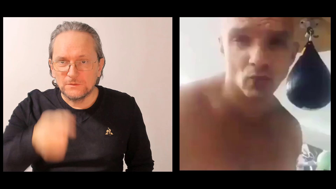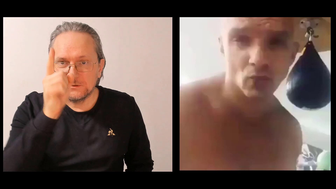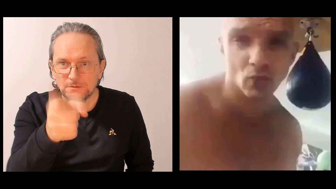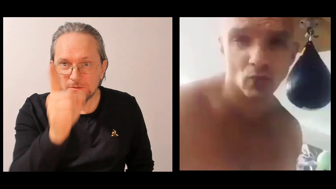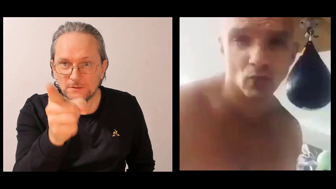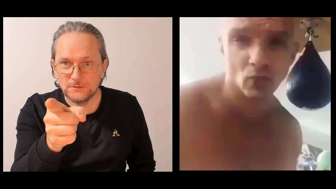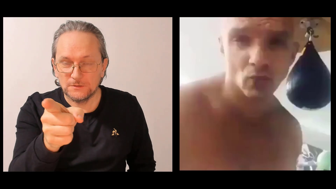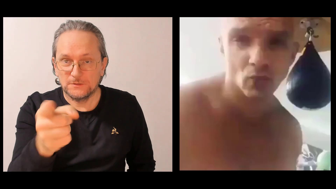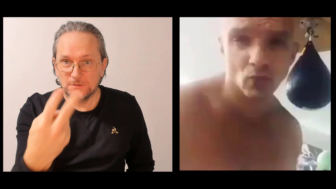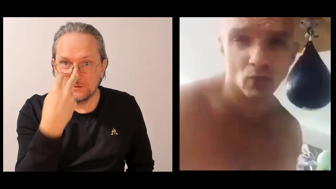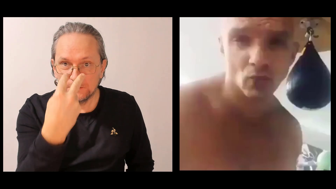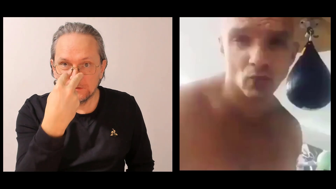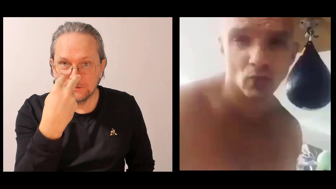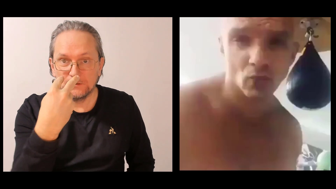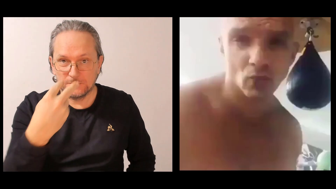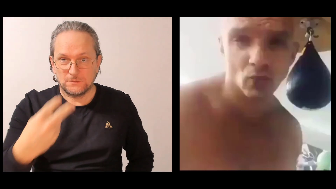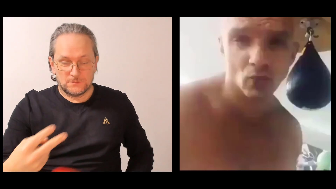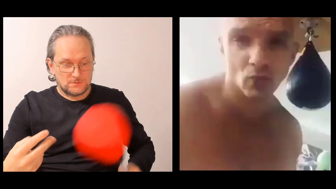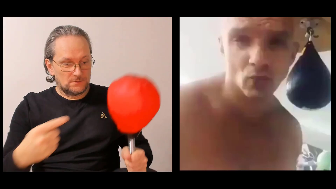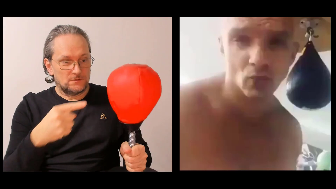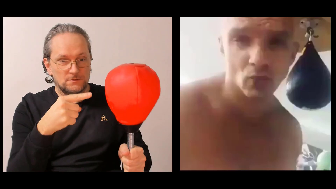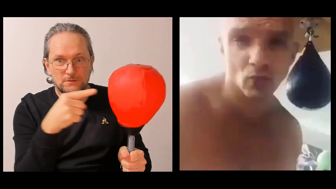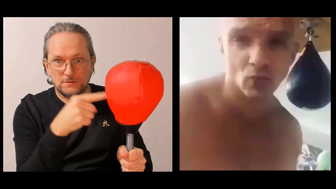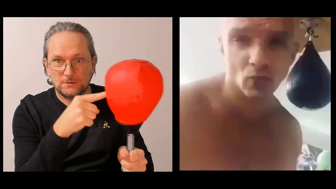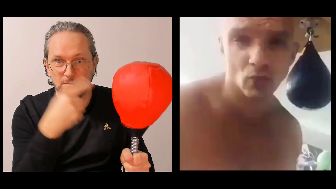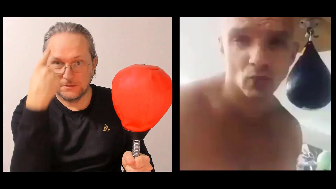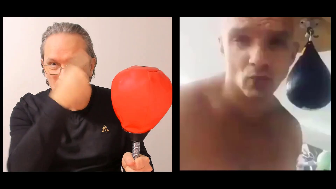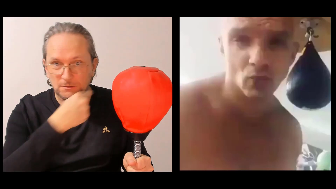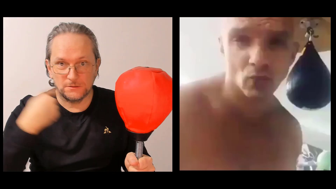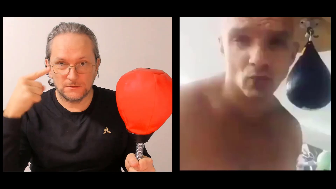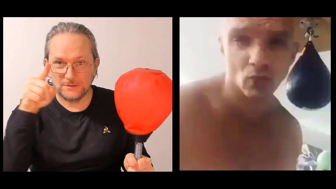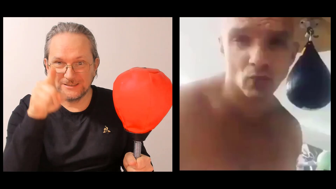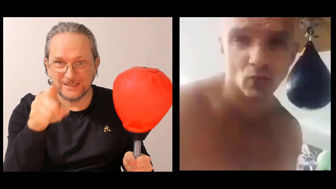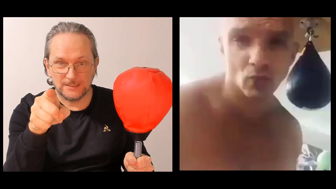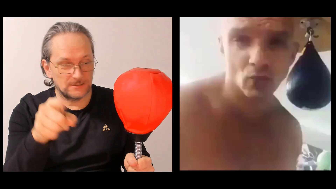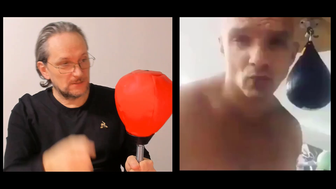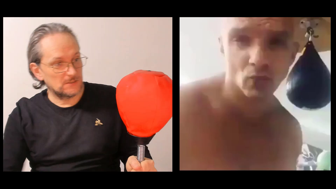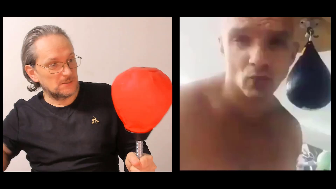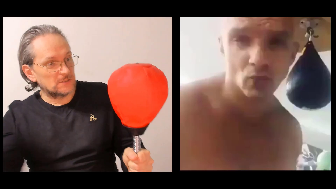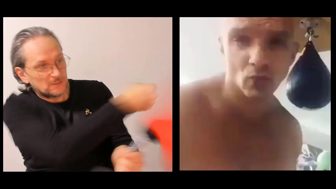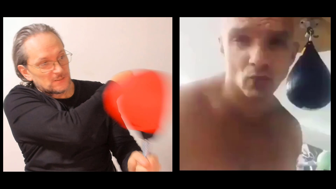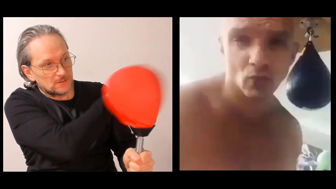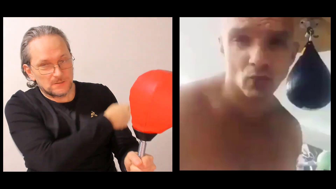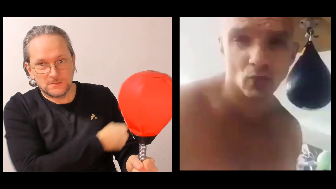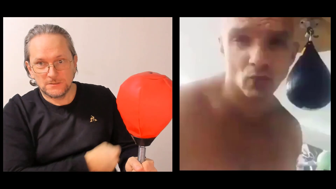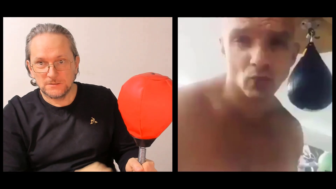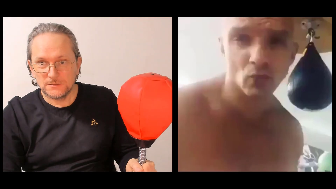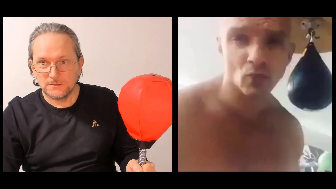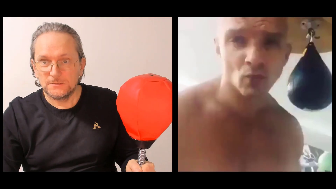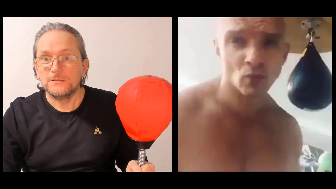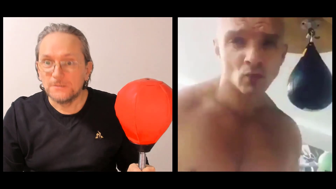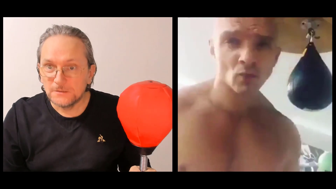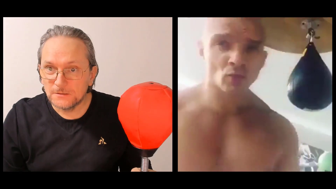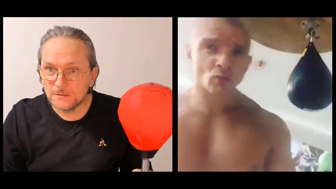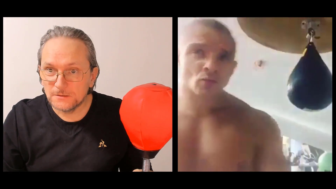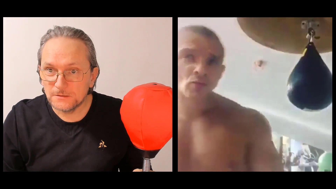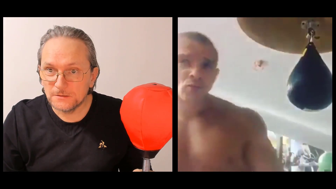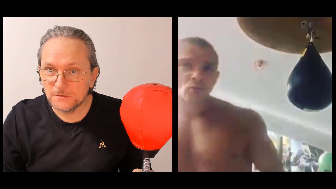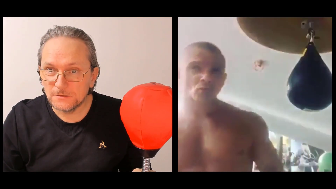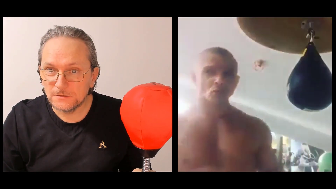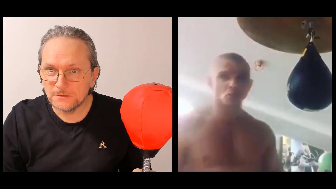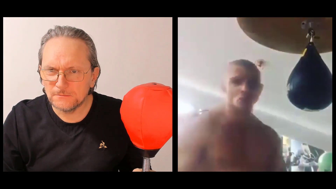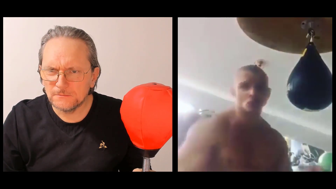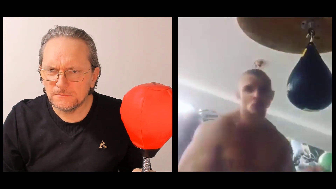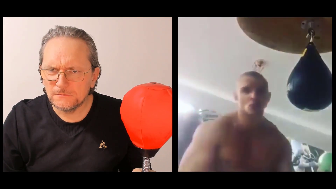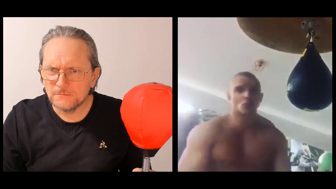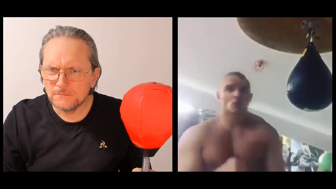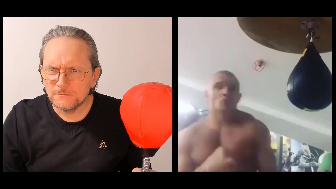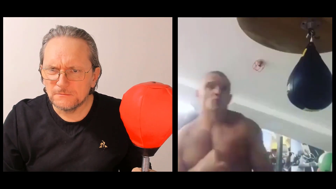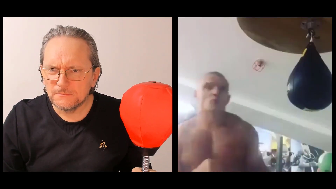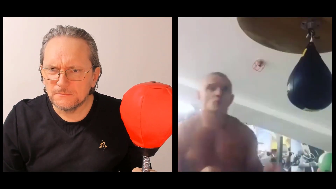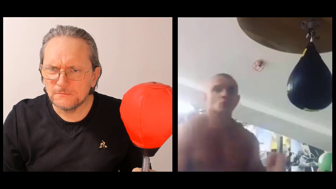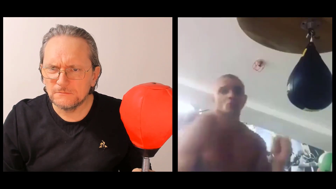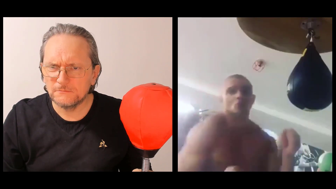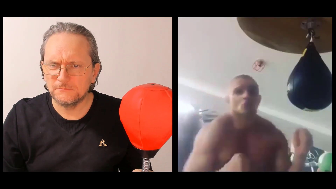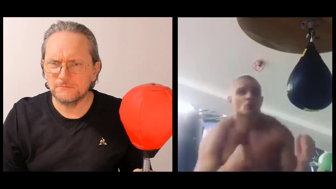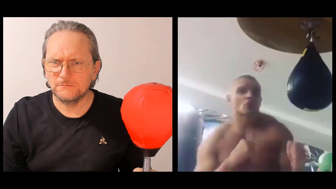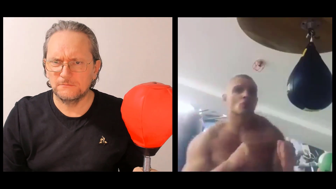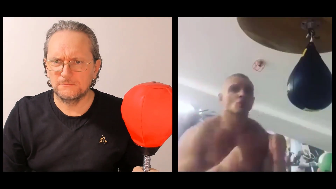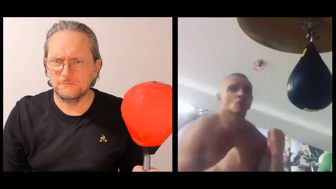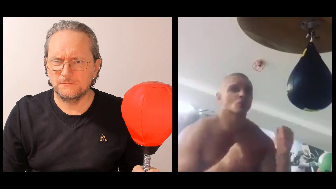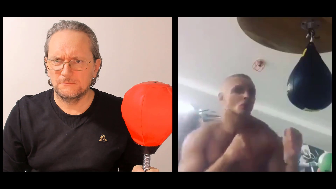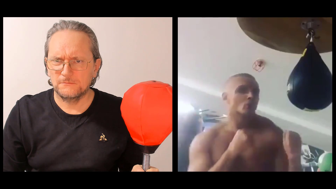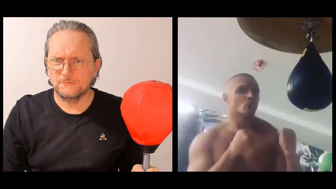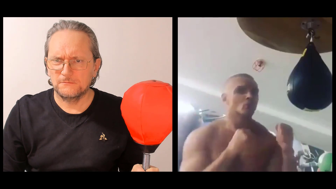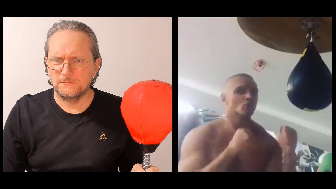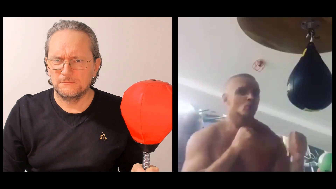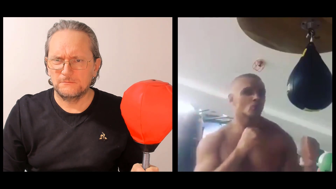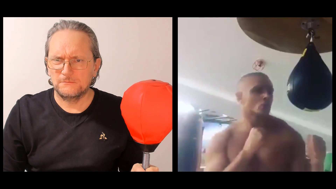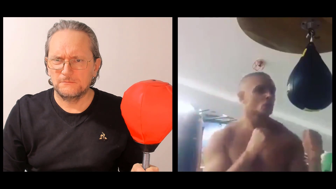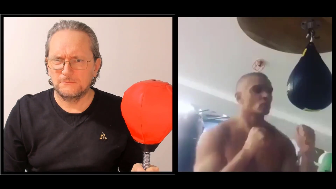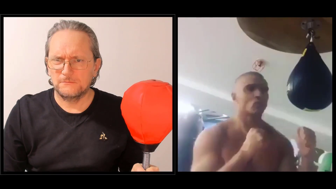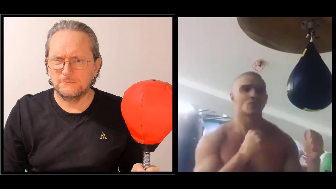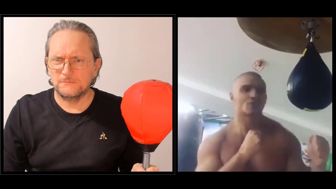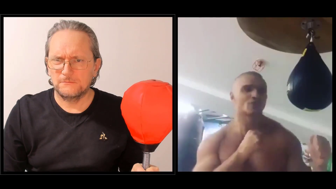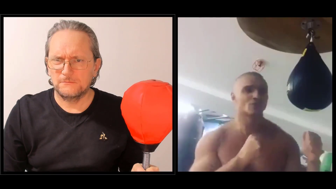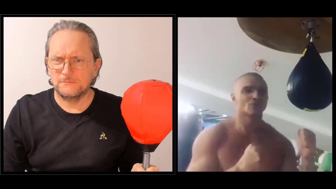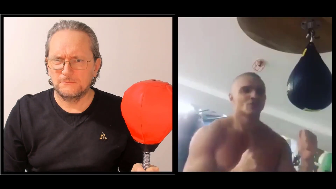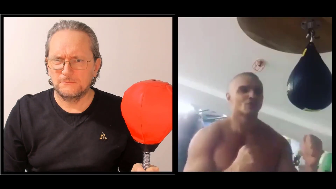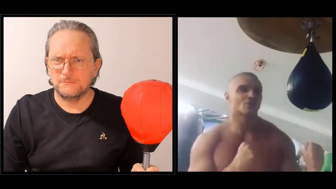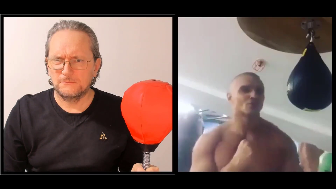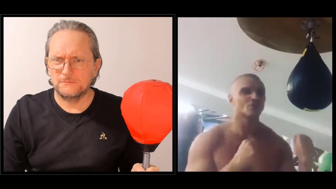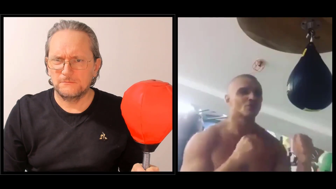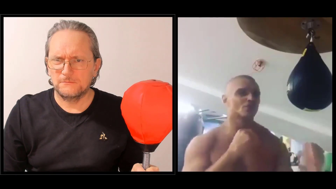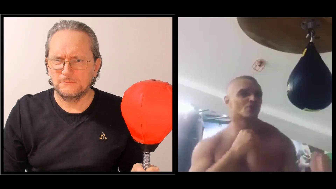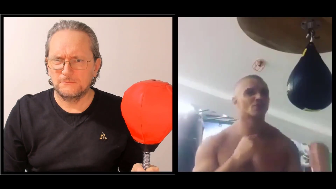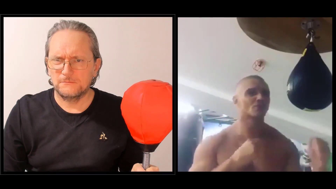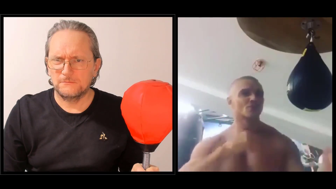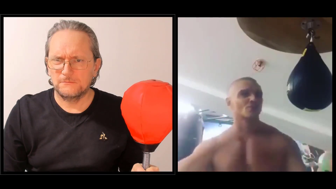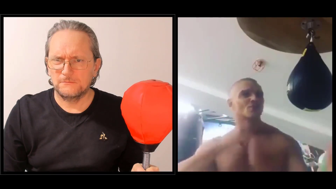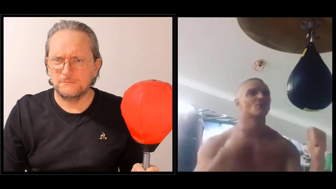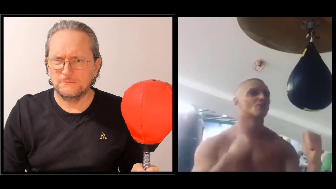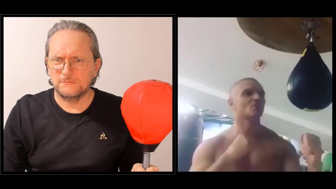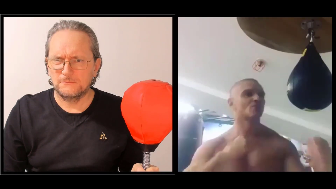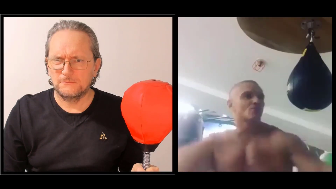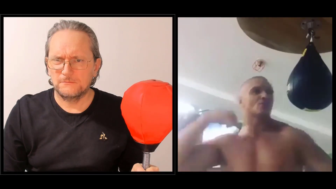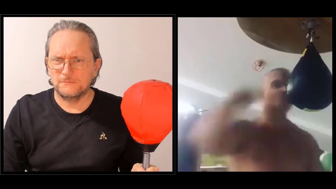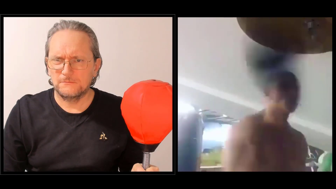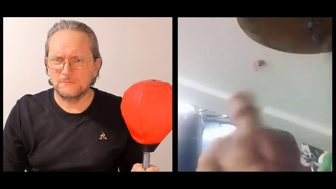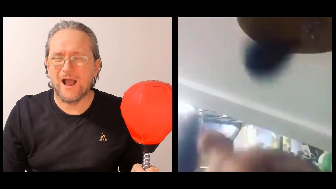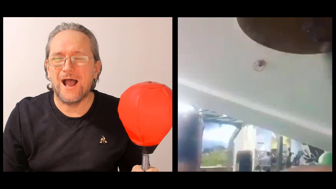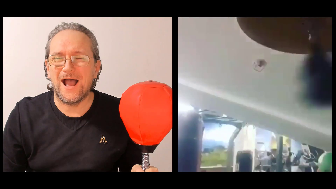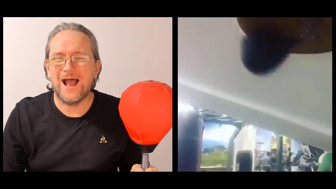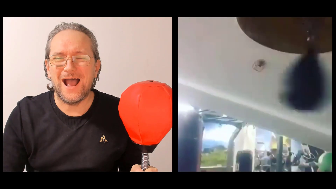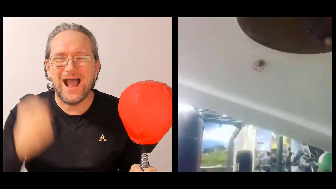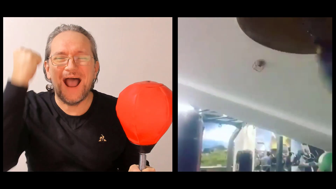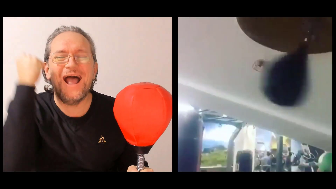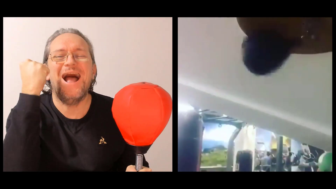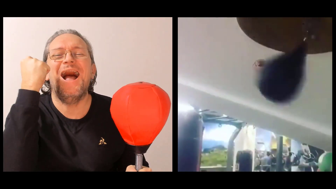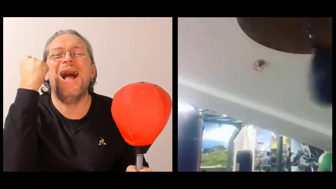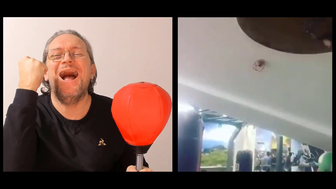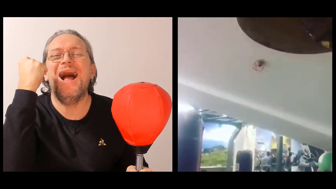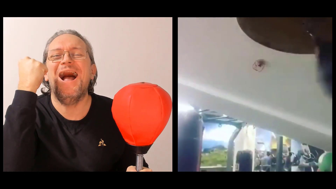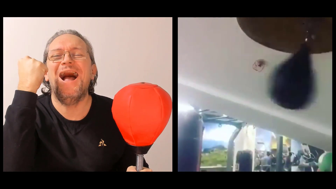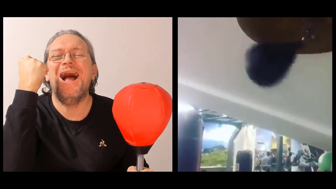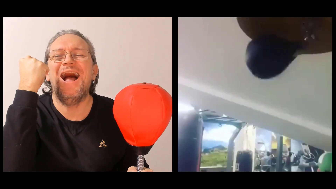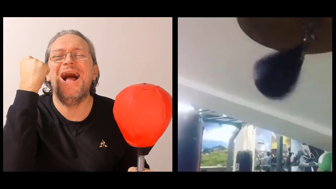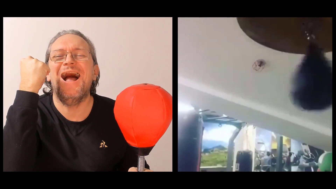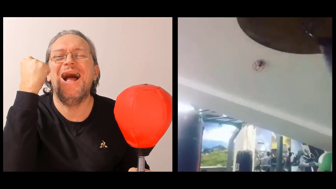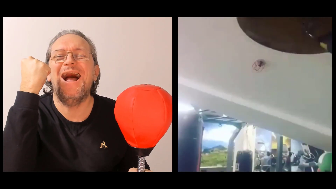Vidéo